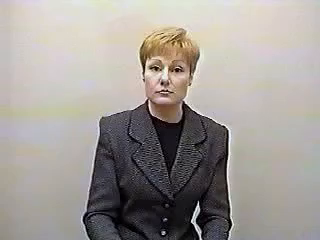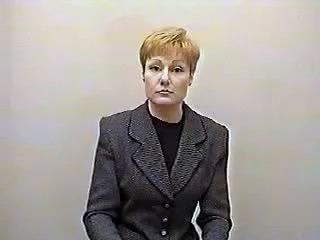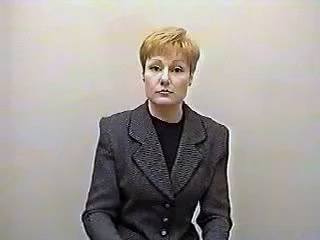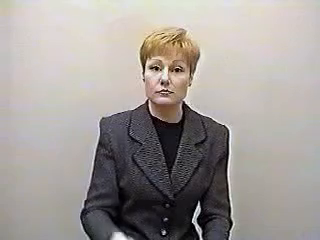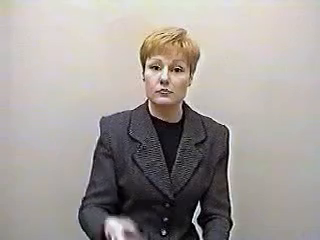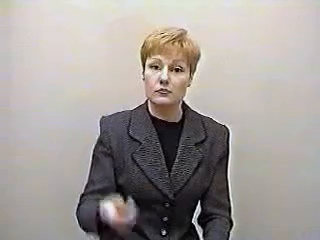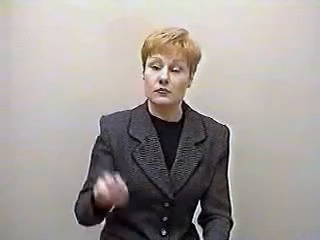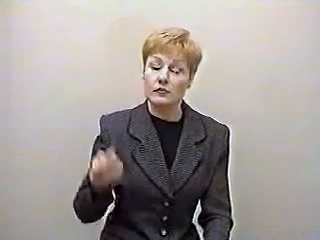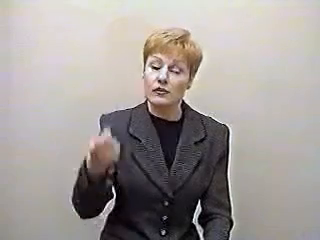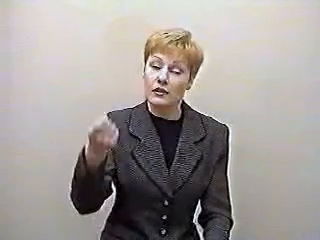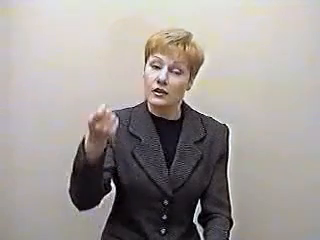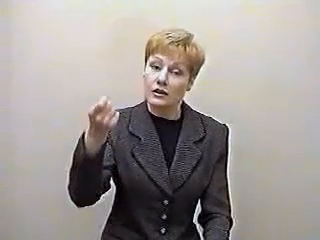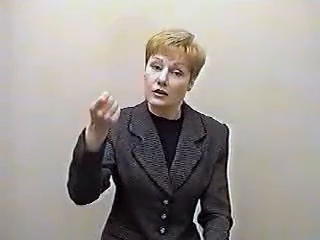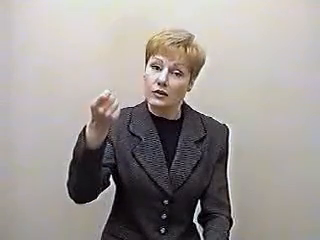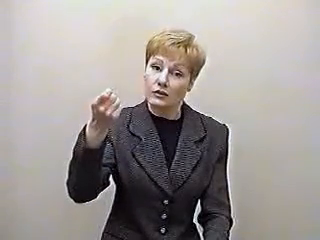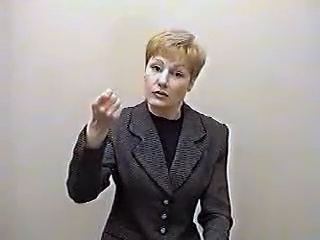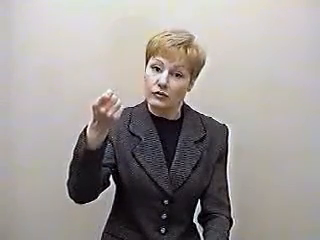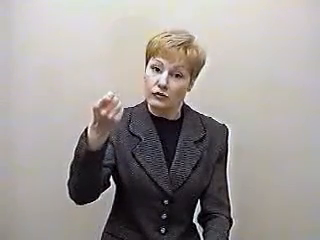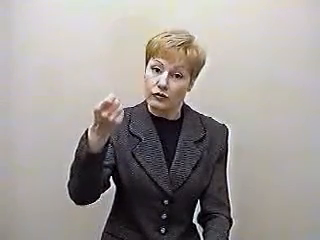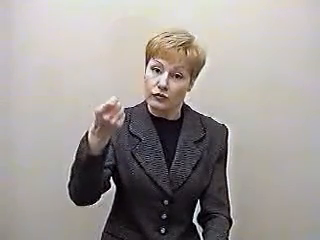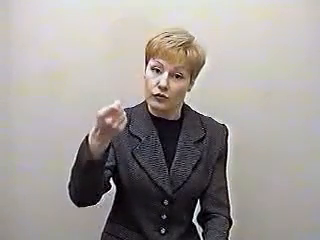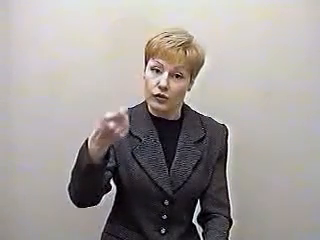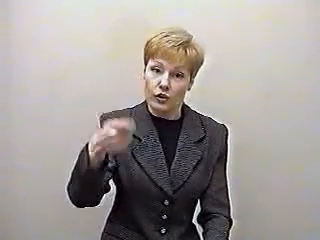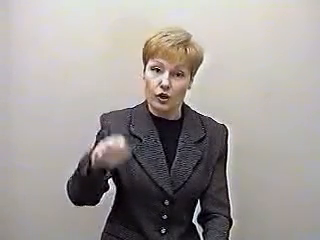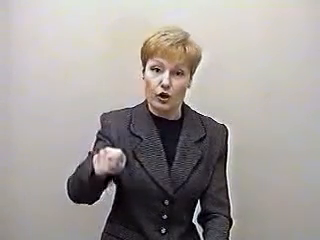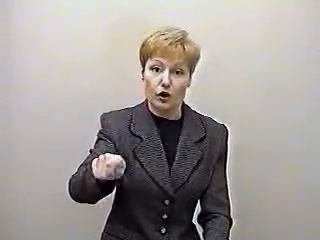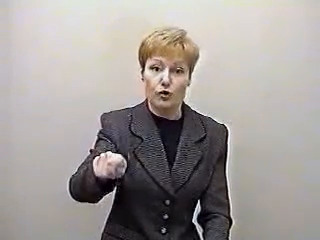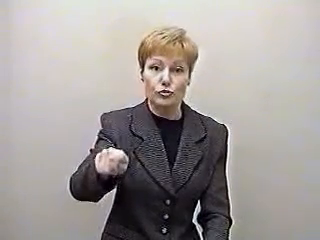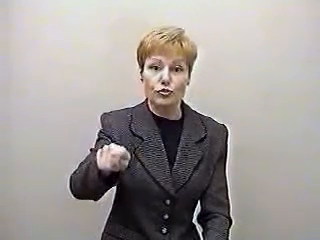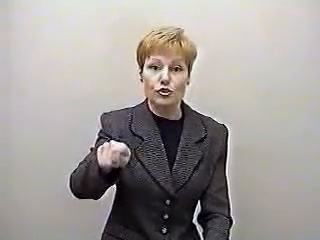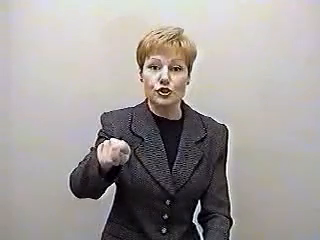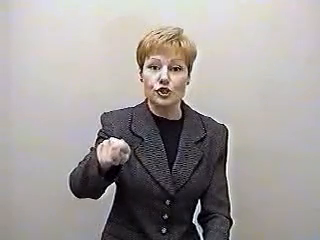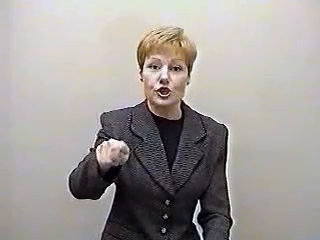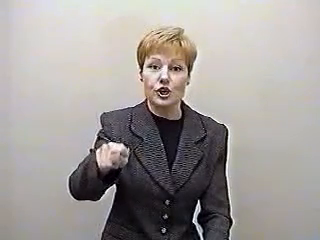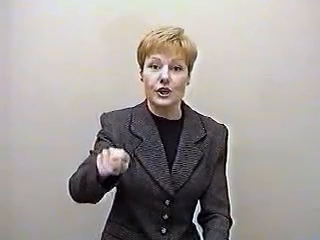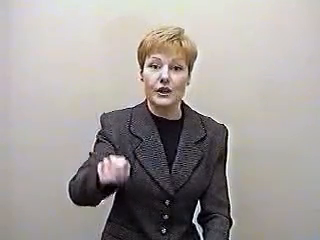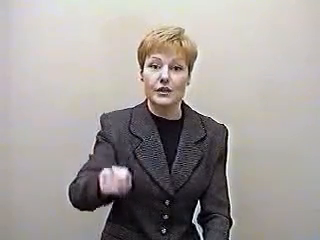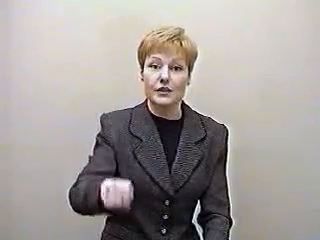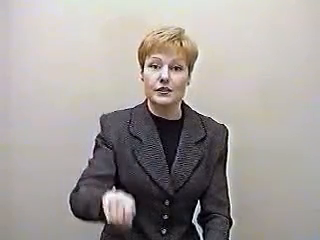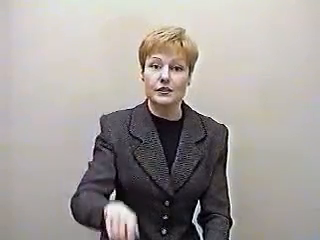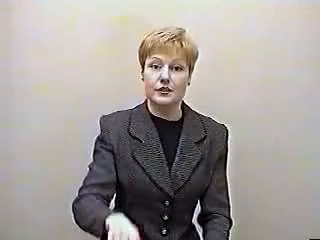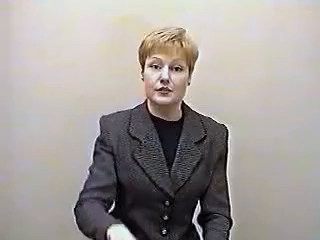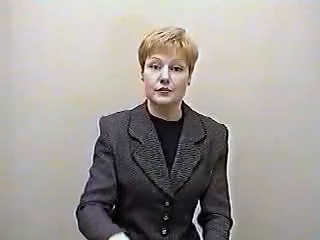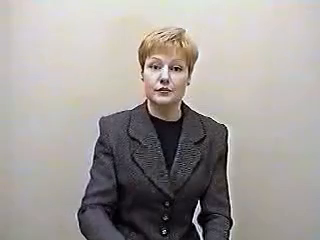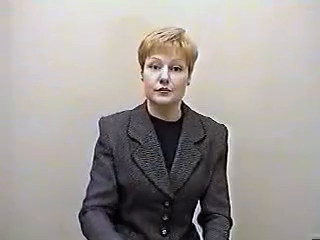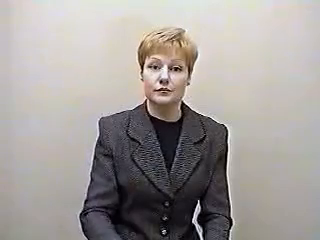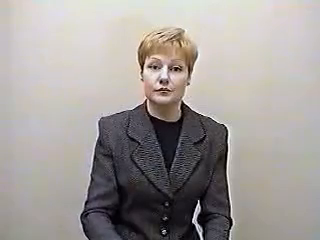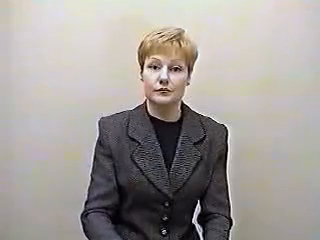выключать